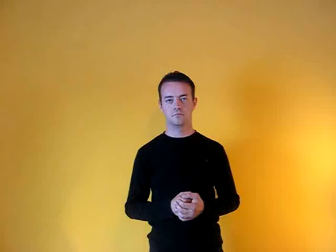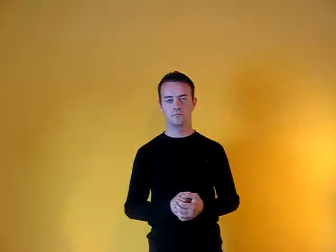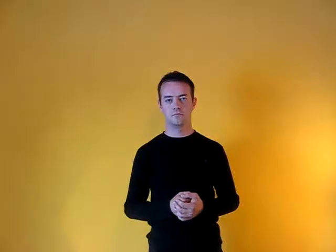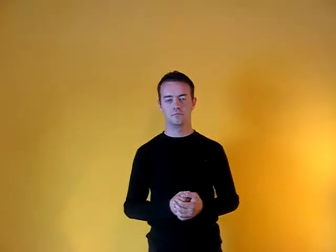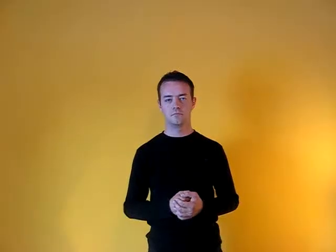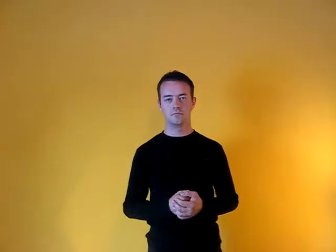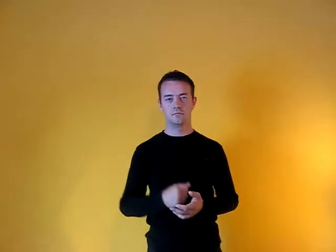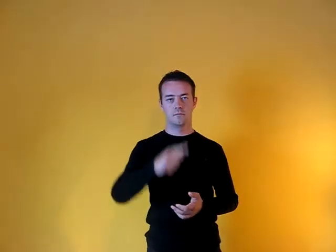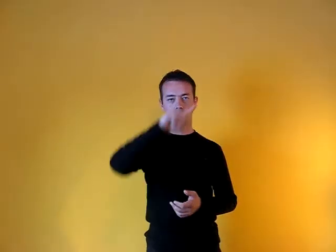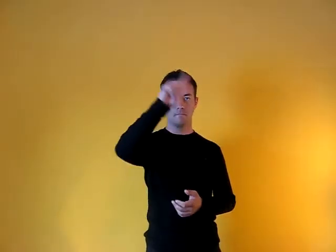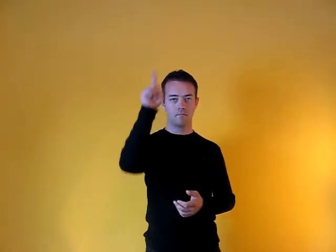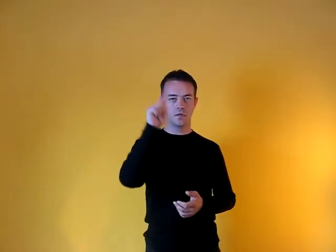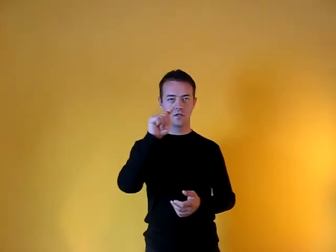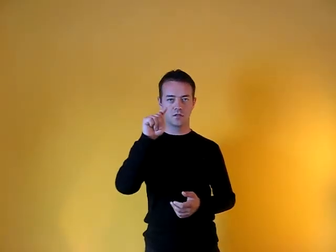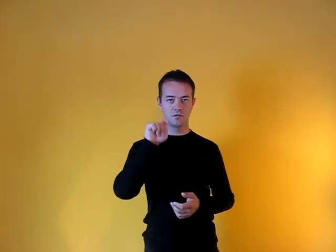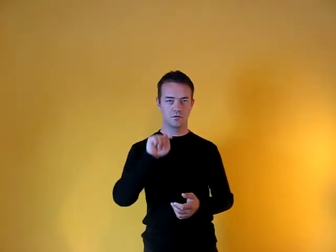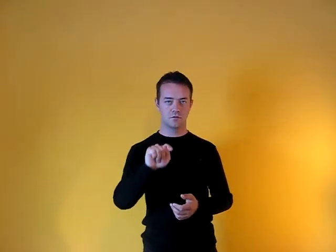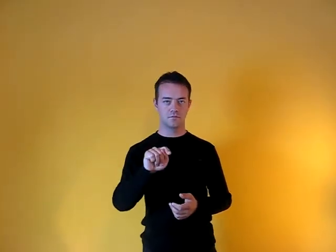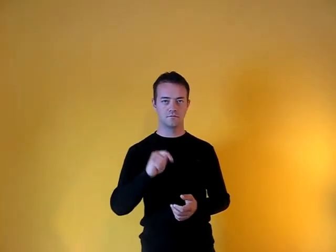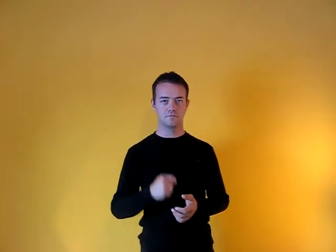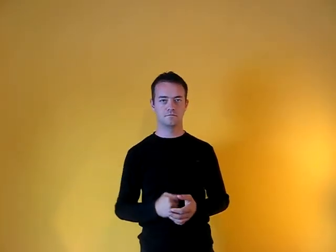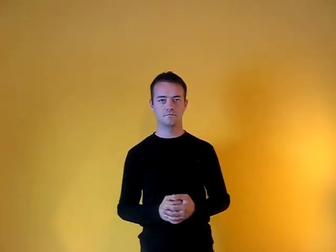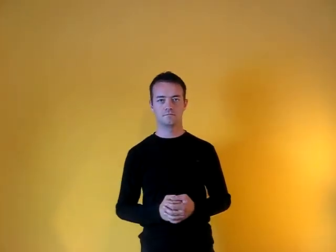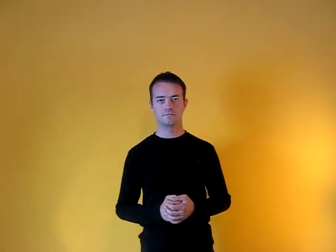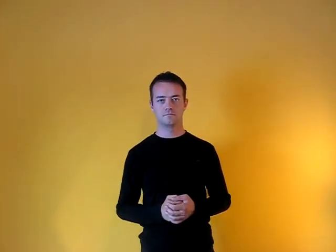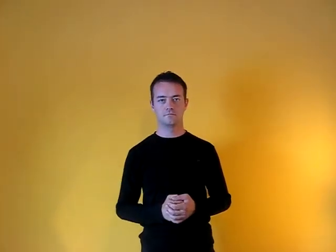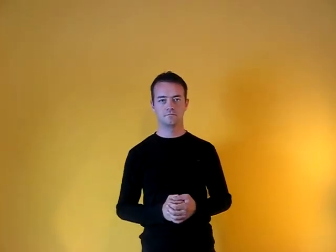pitanje